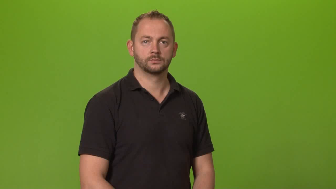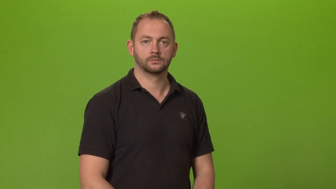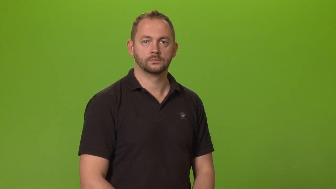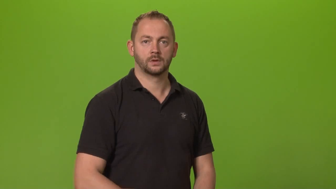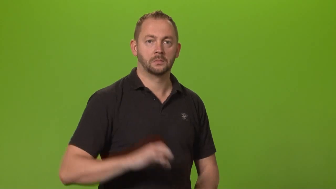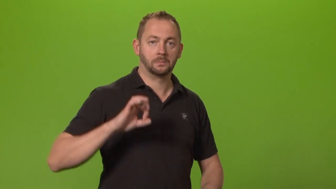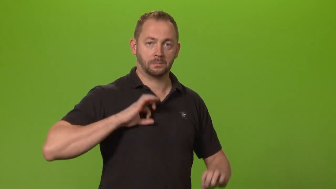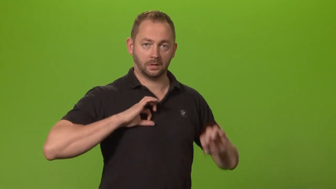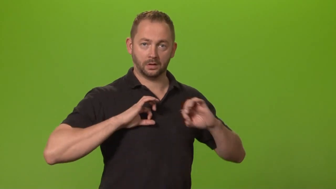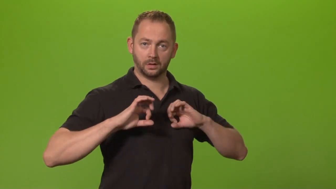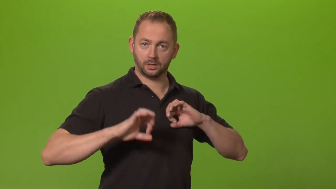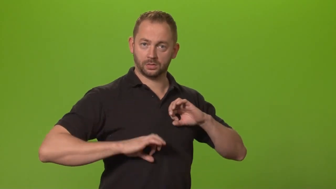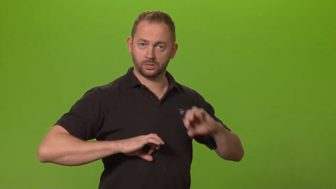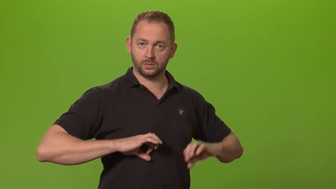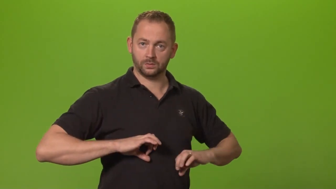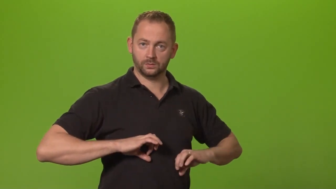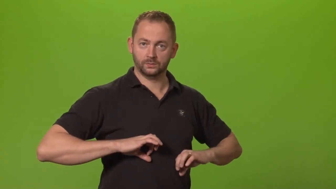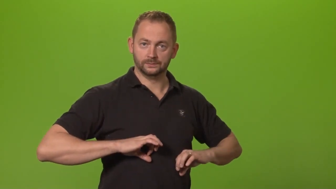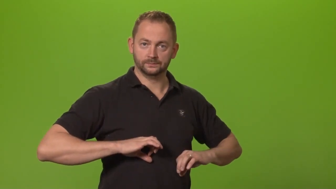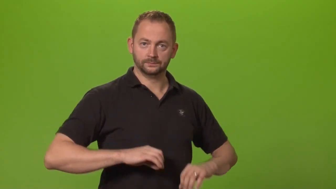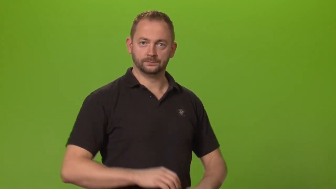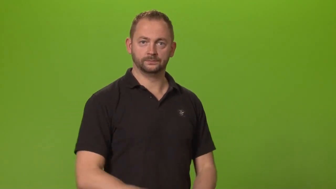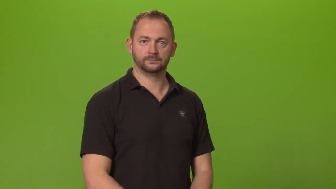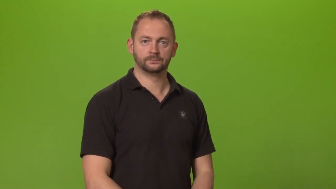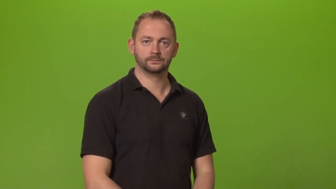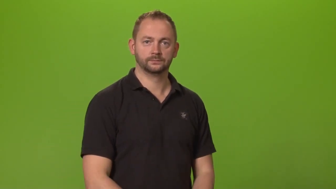Blettir